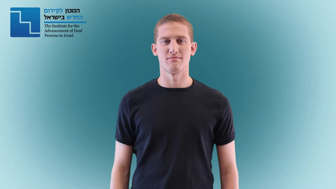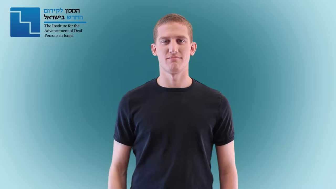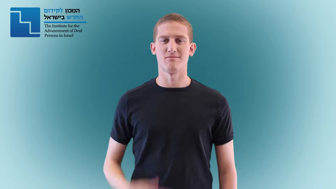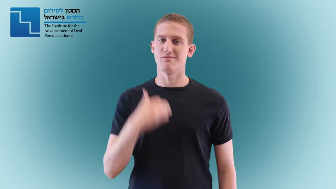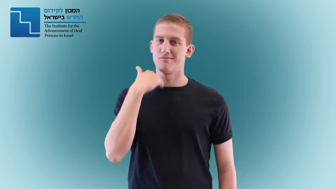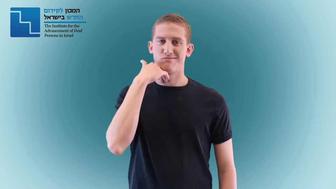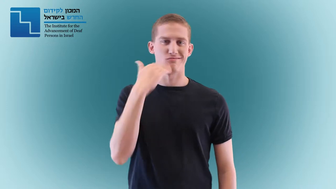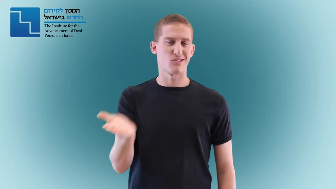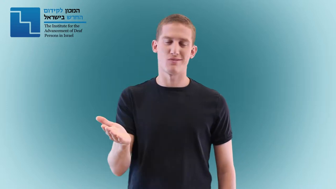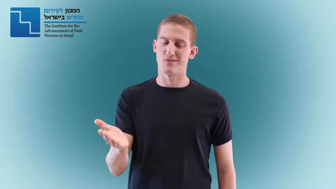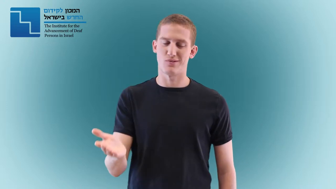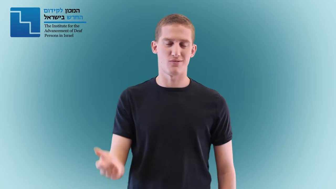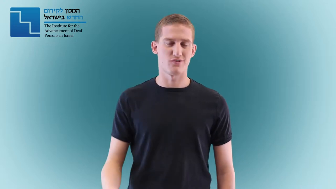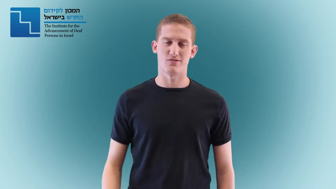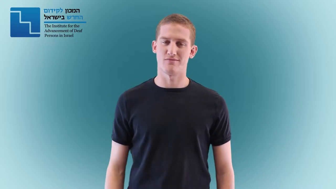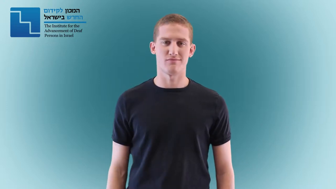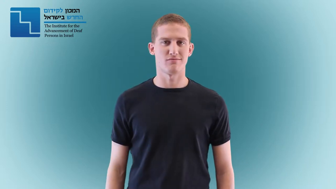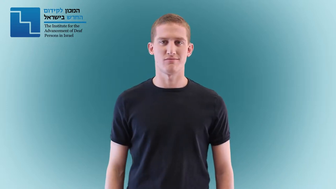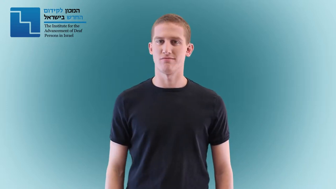לא טוב